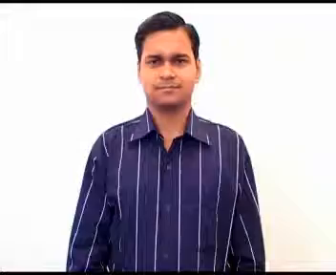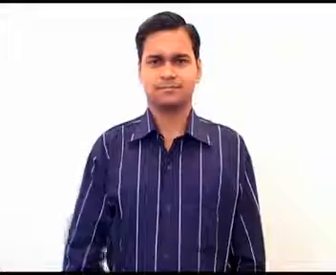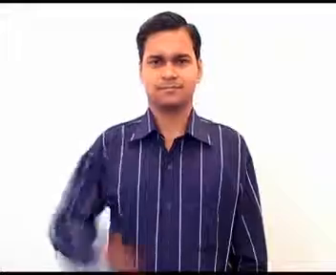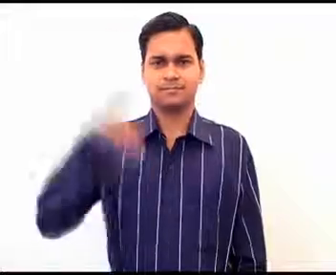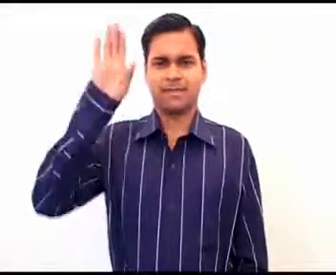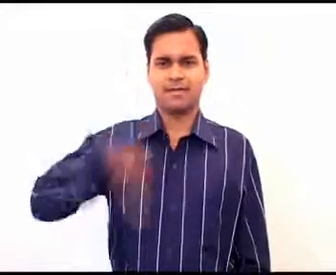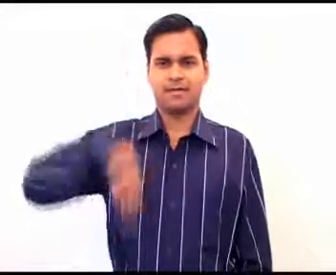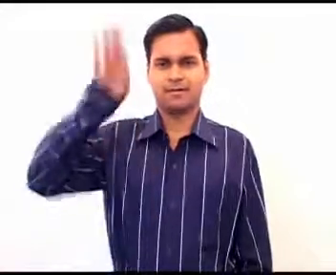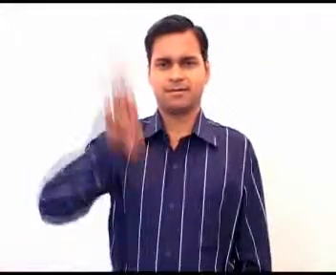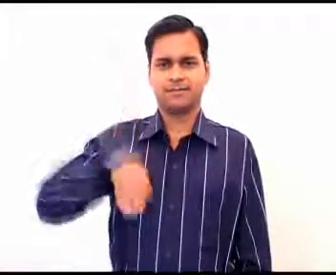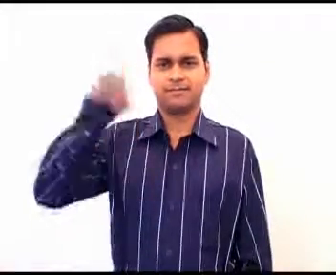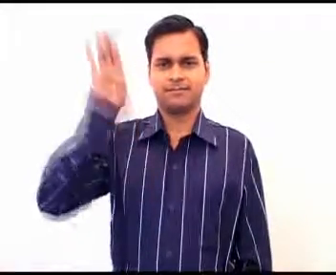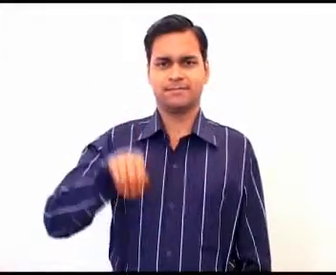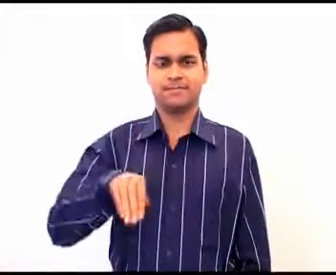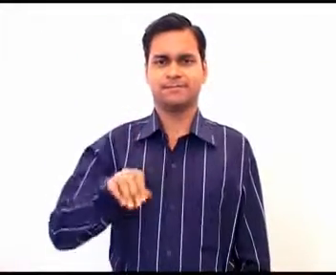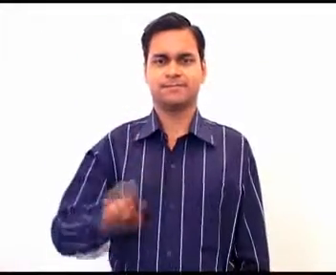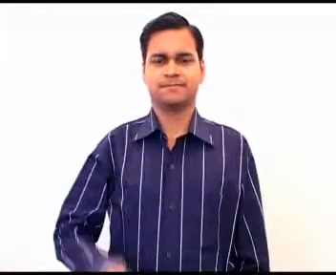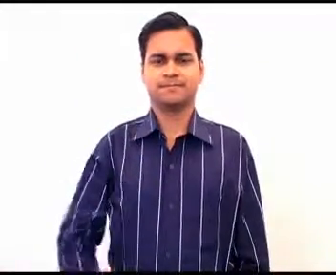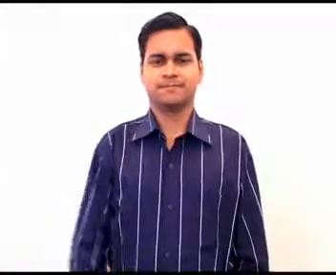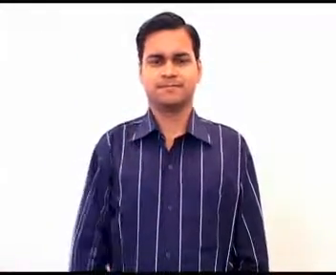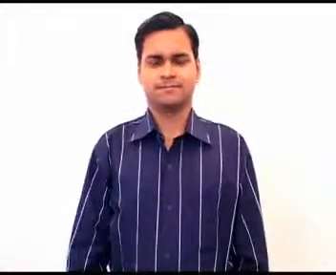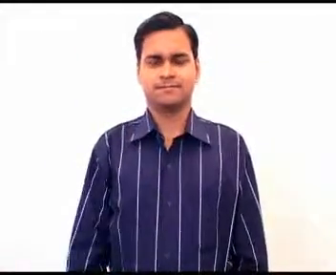ਰੰਗ